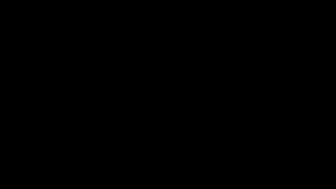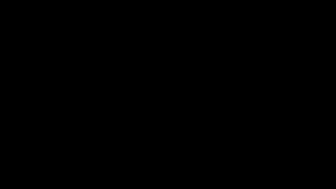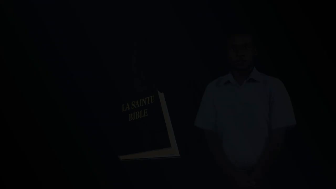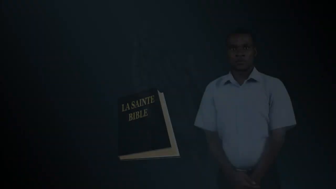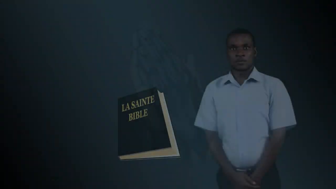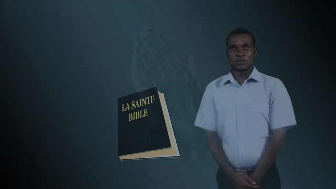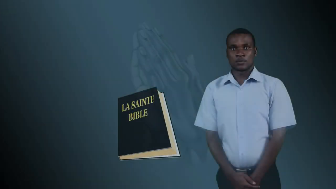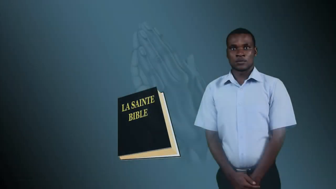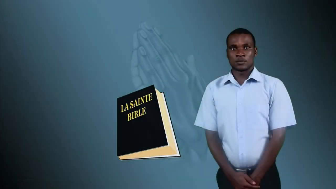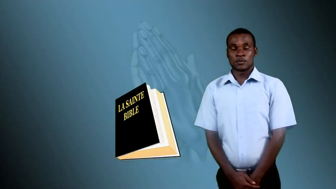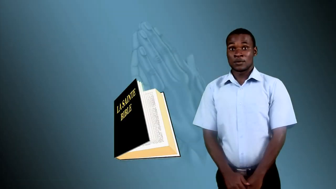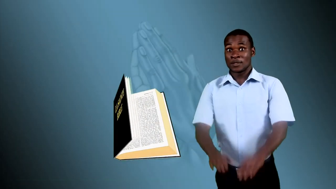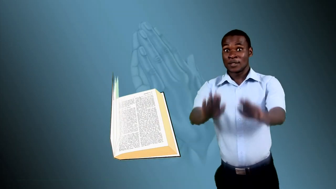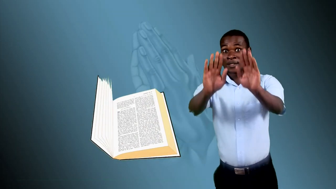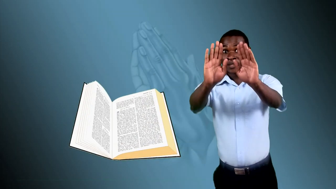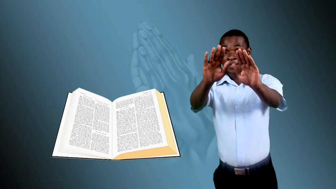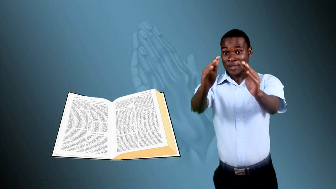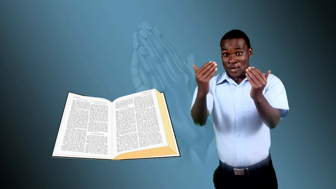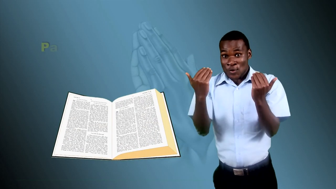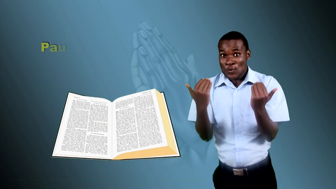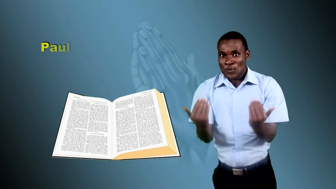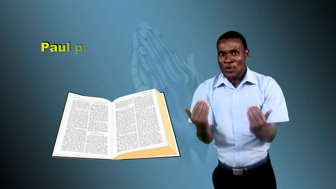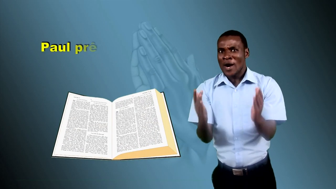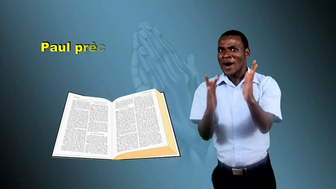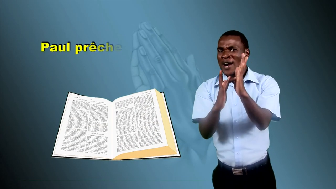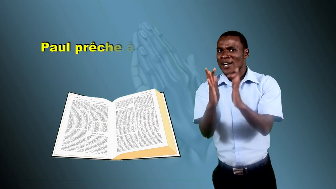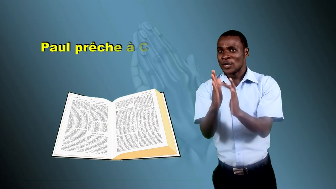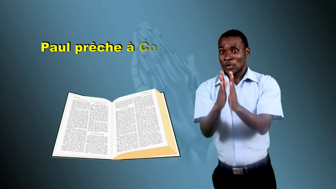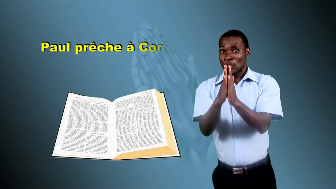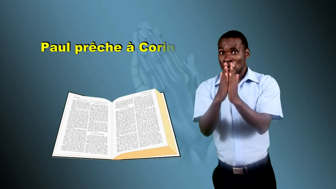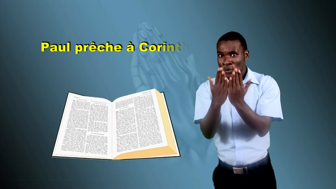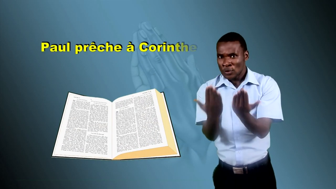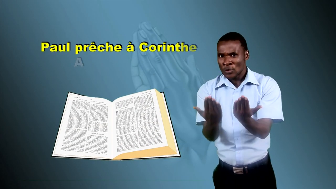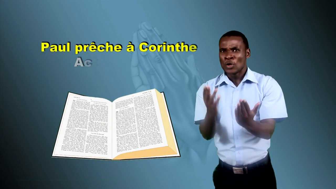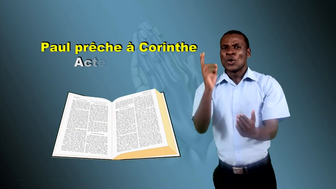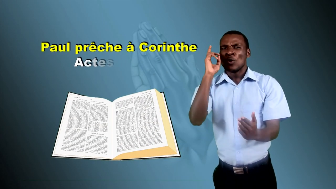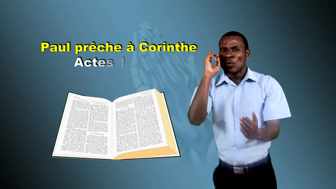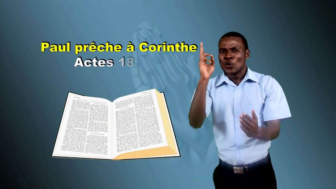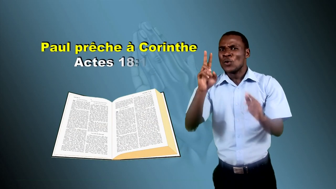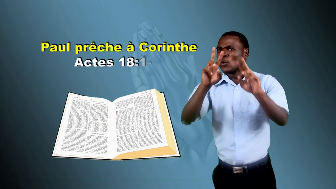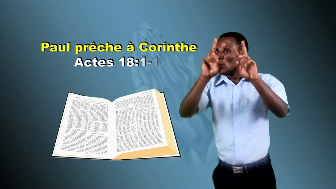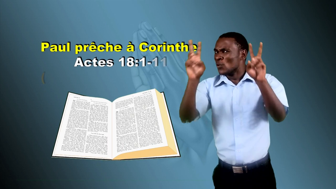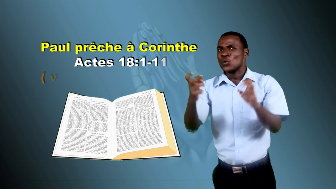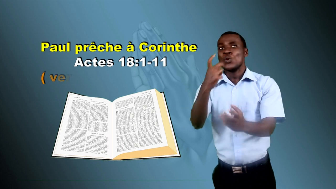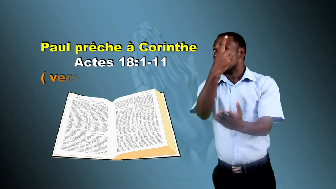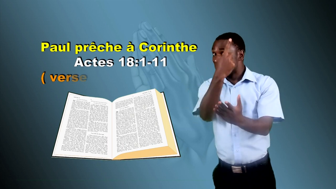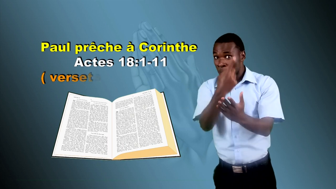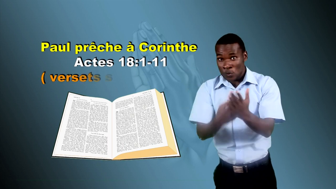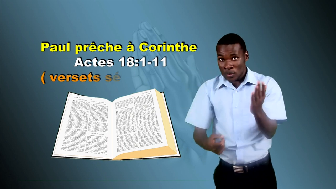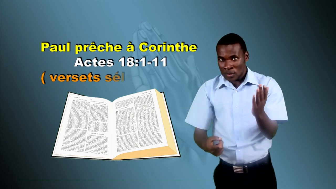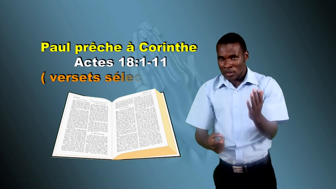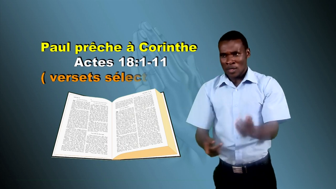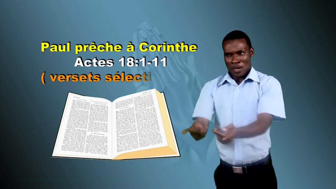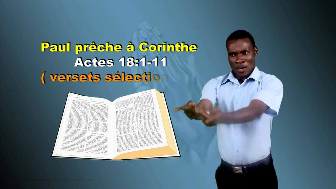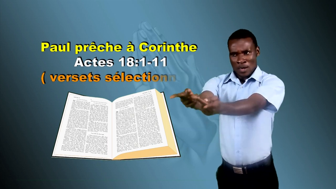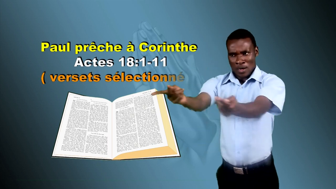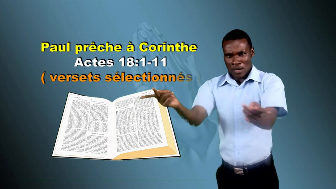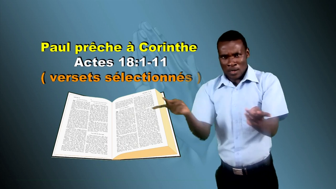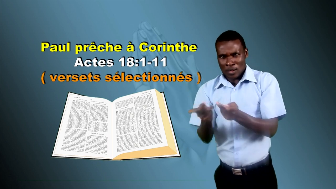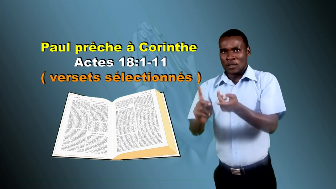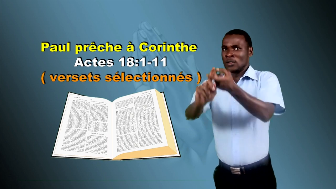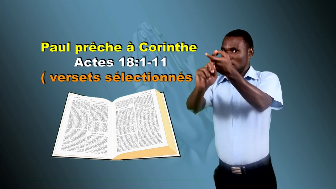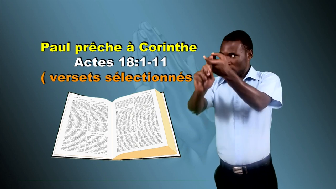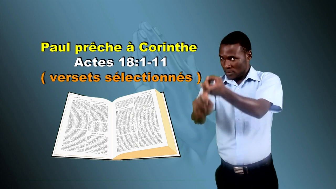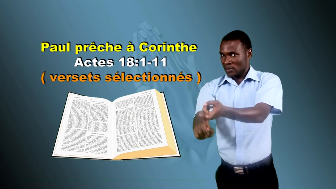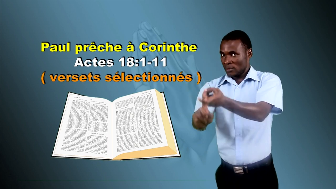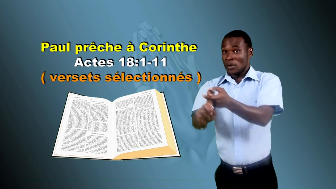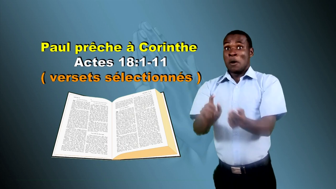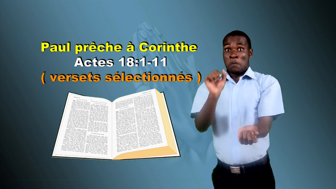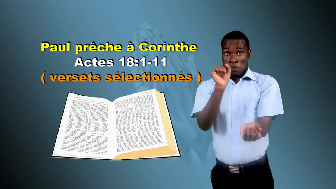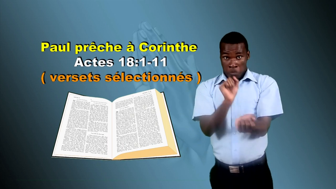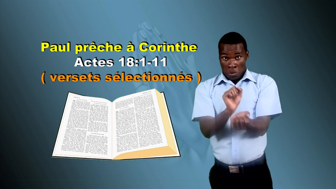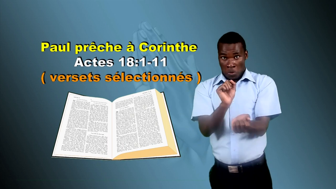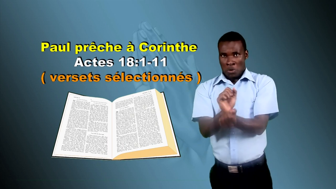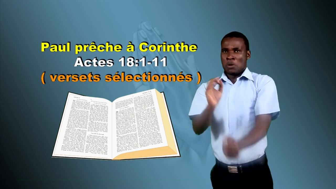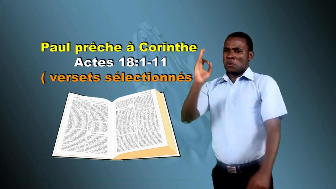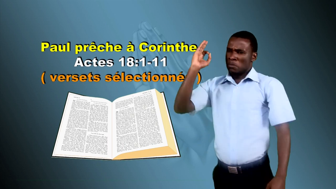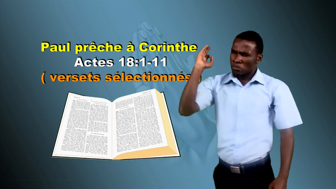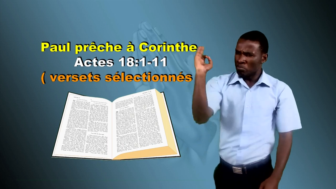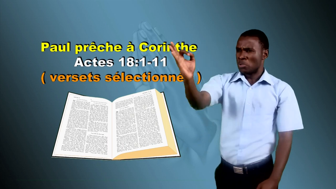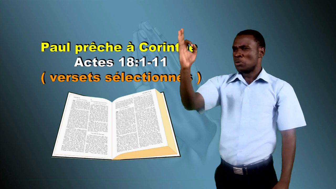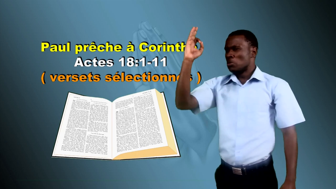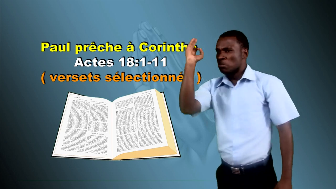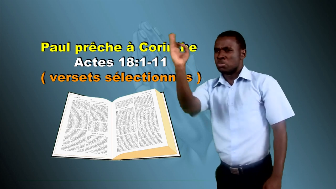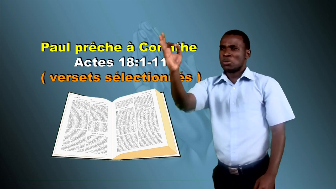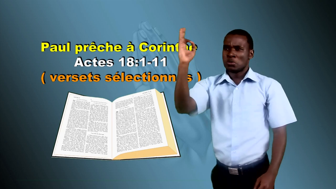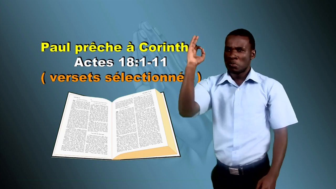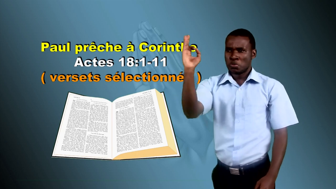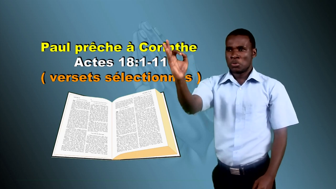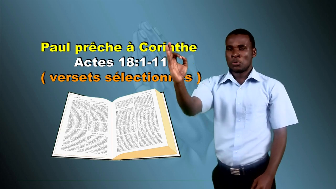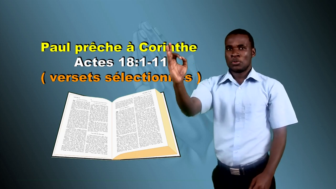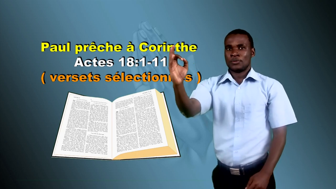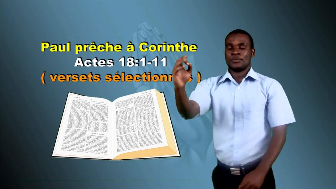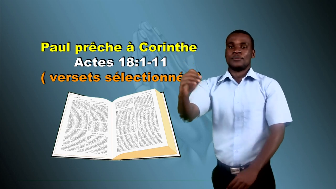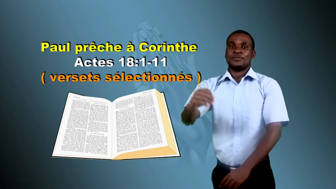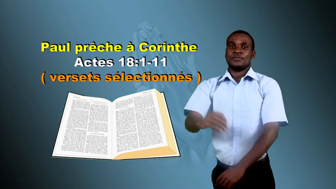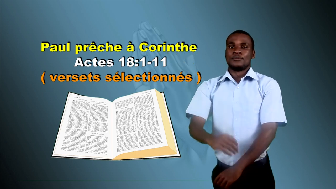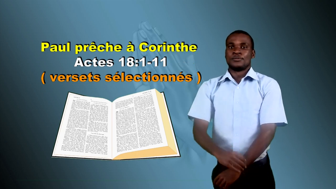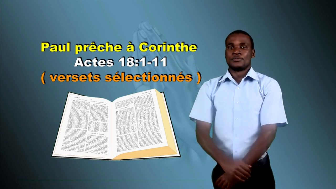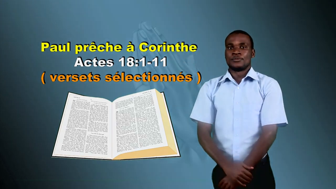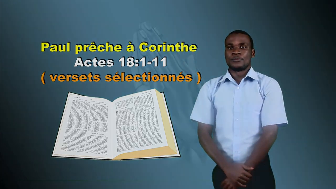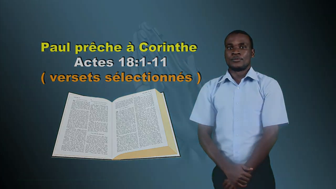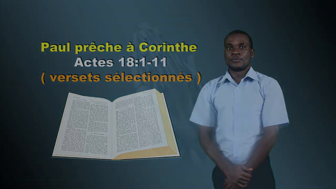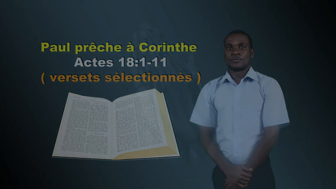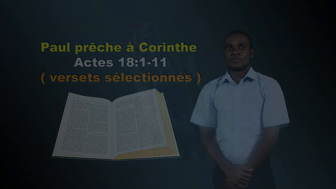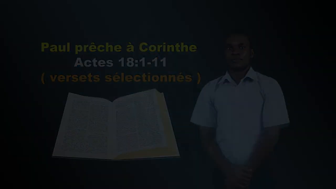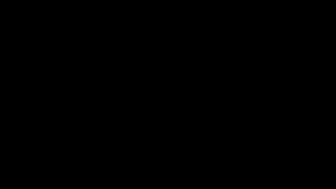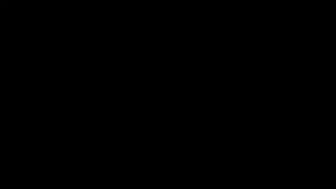Paul prêche à Corinthe